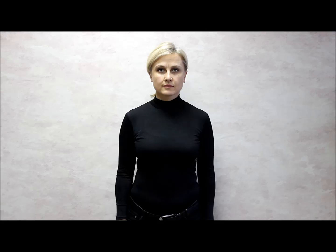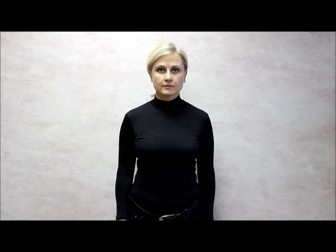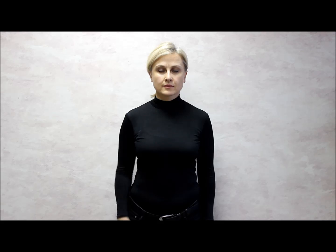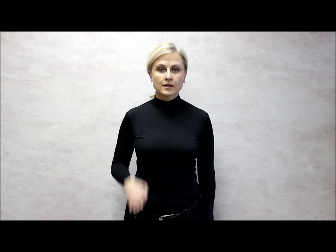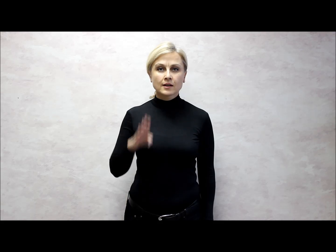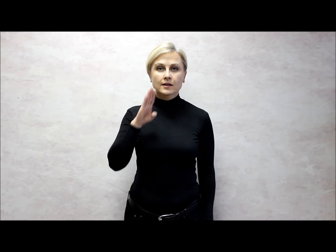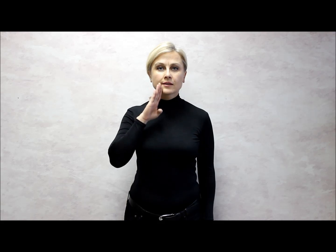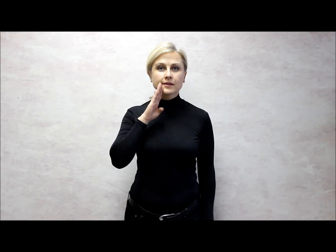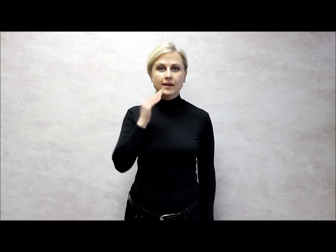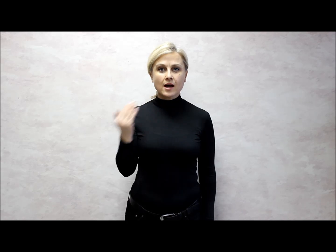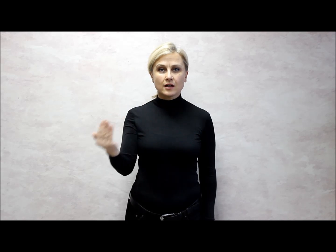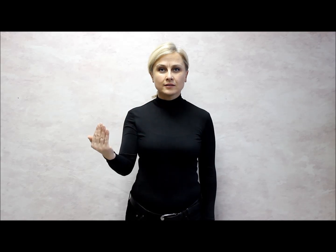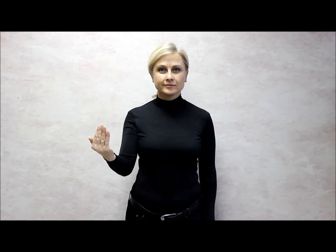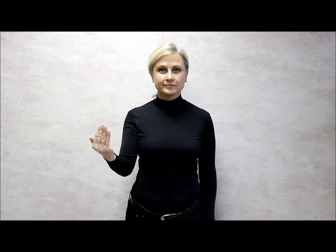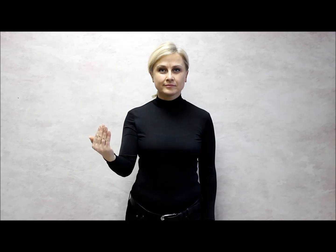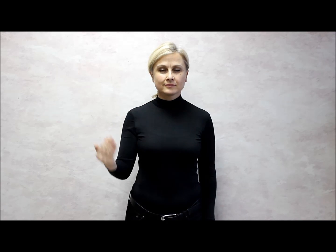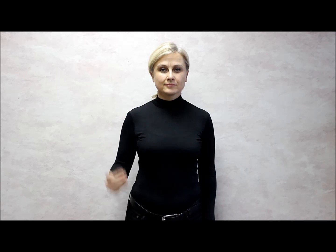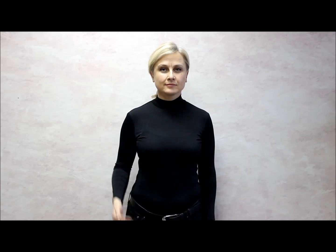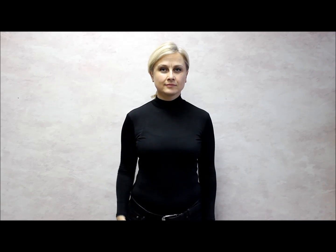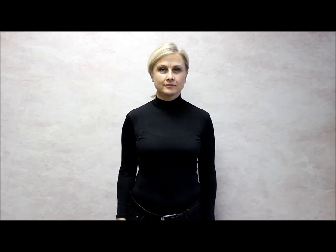Ea